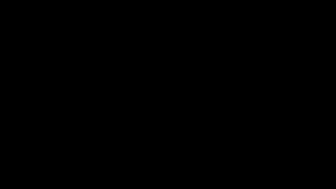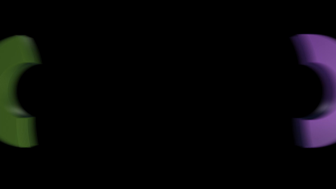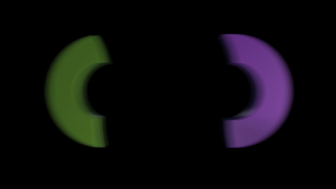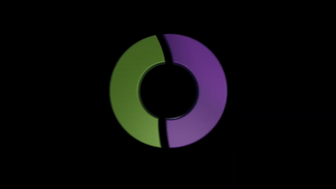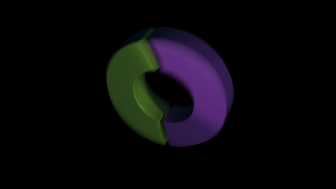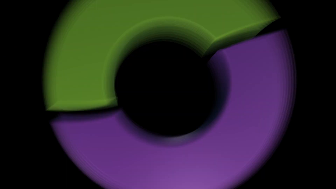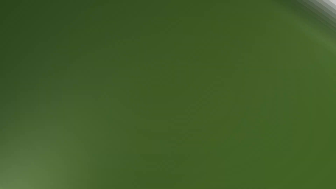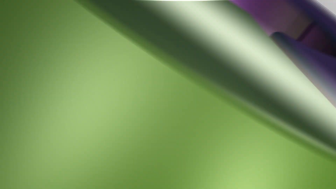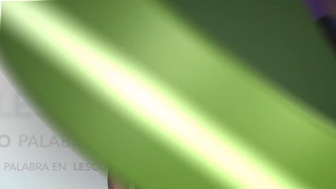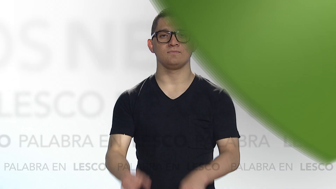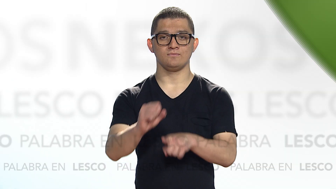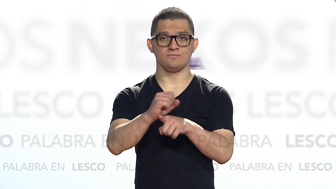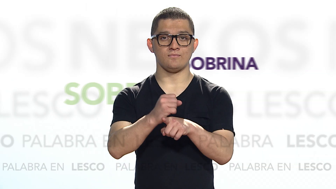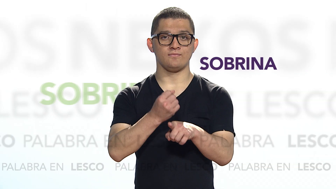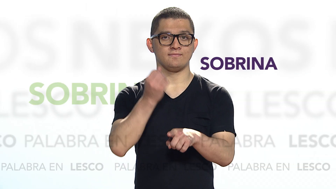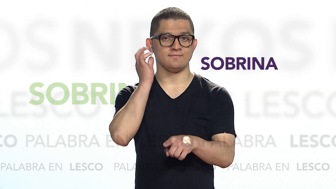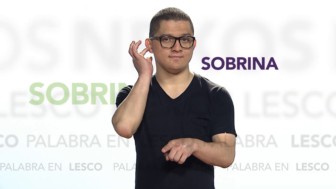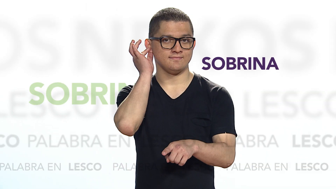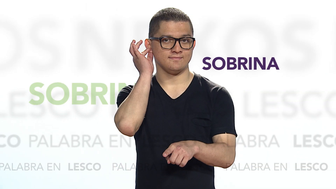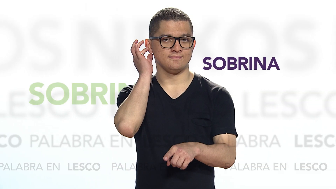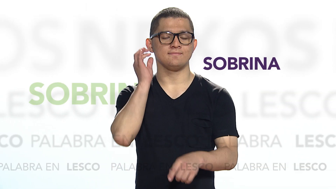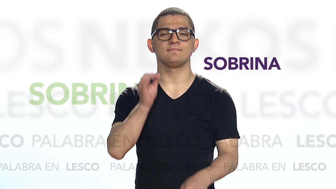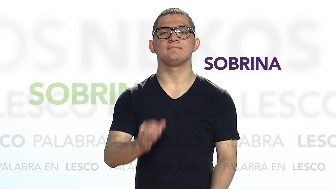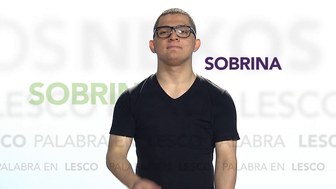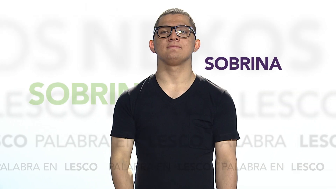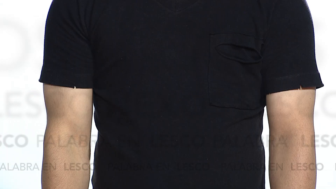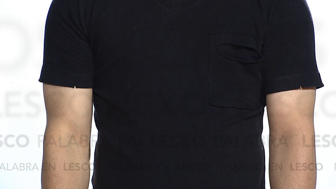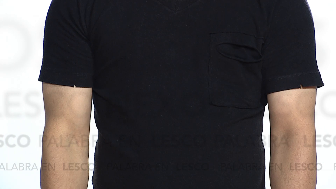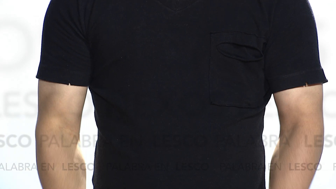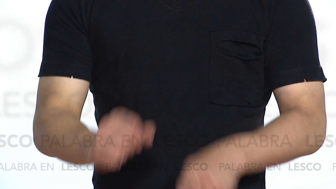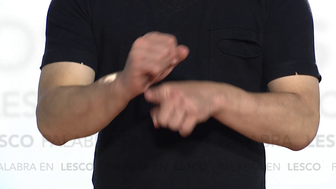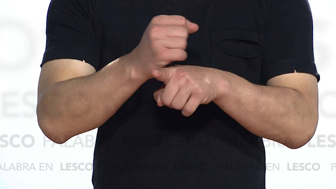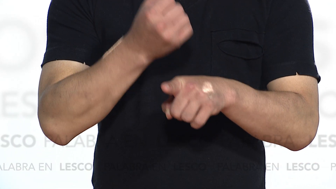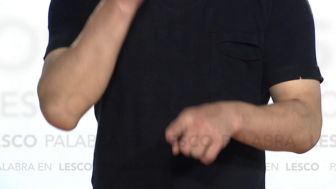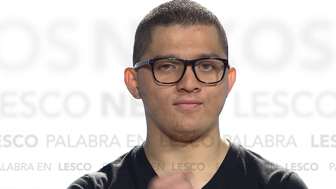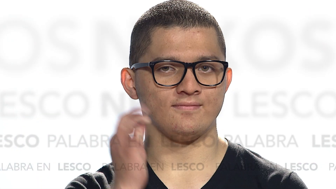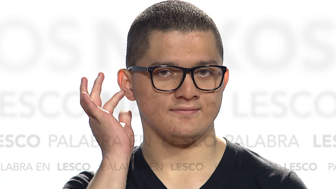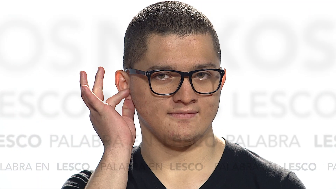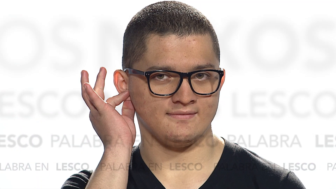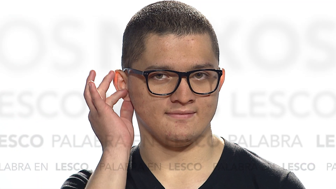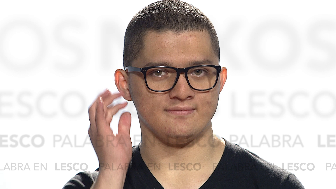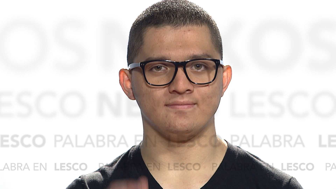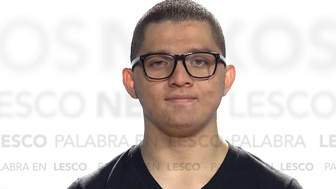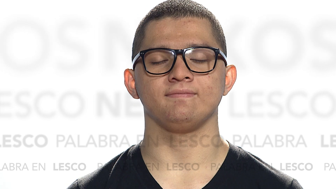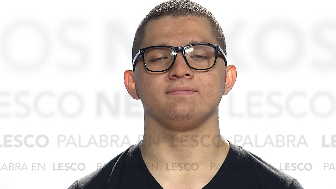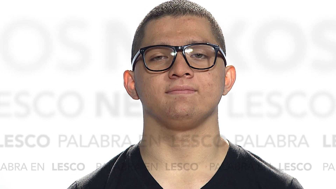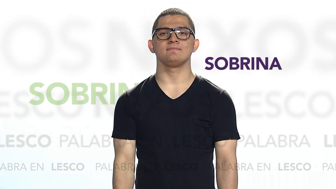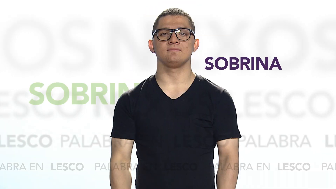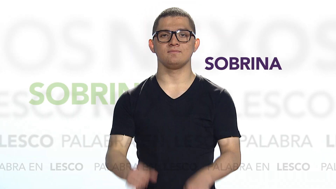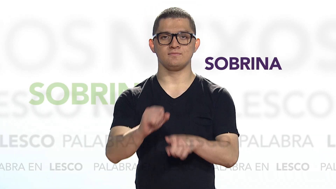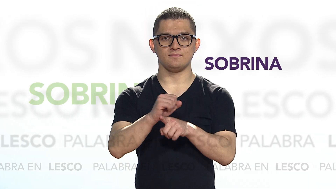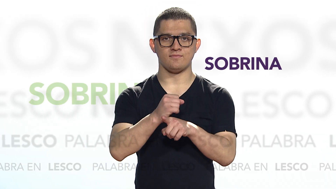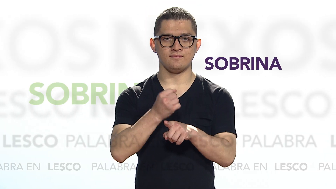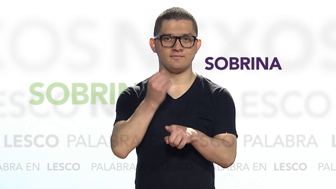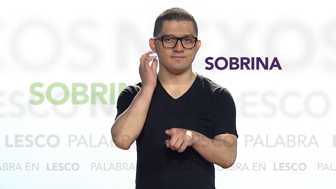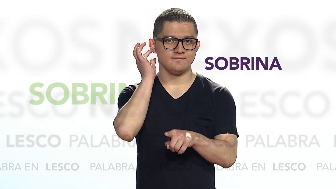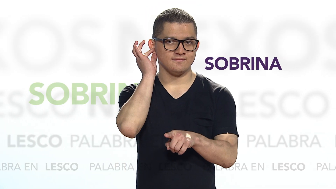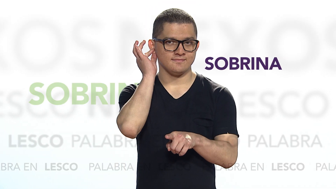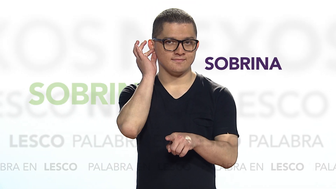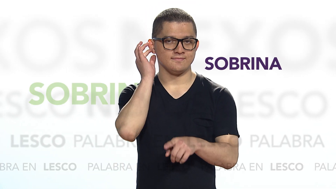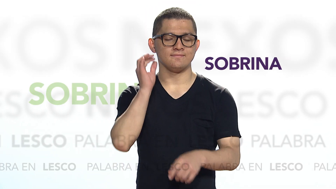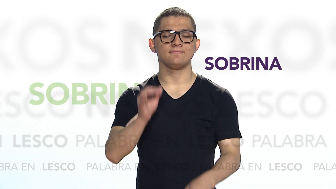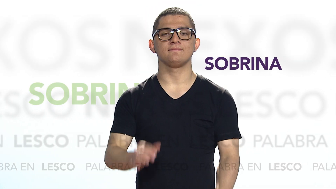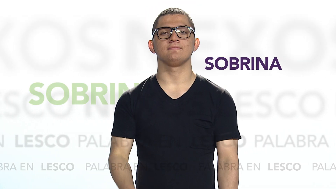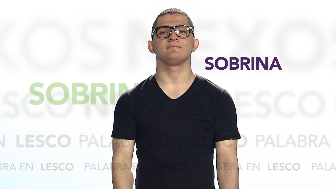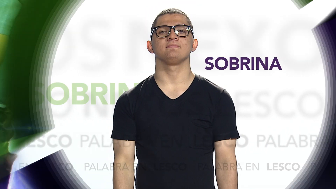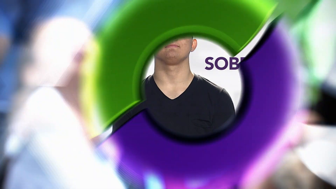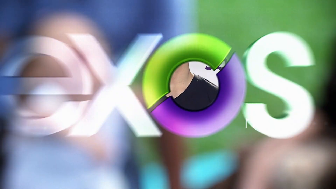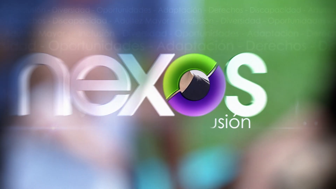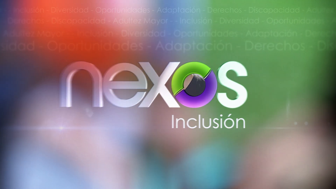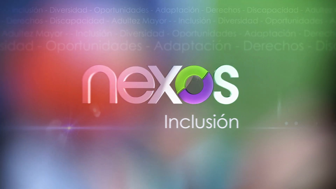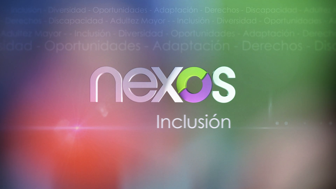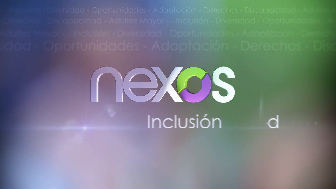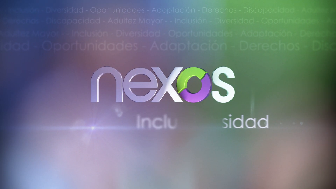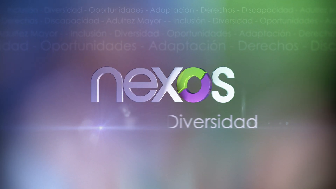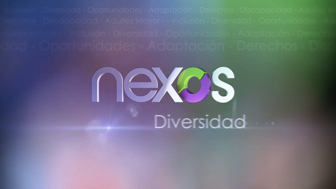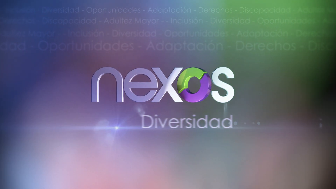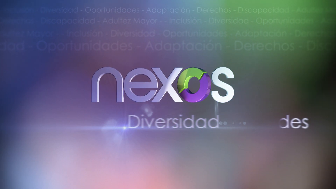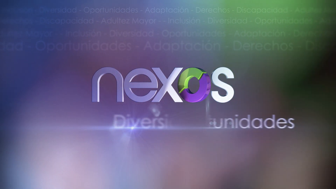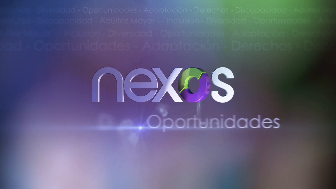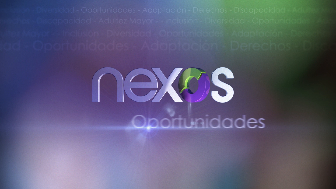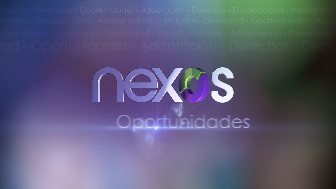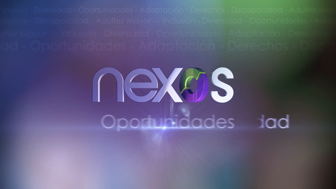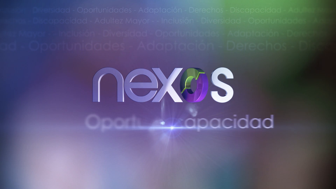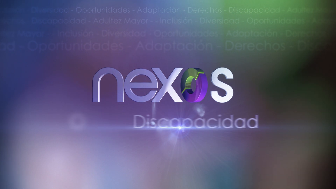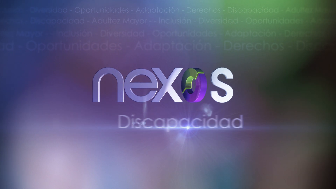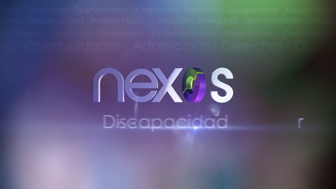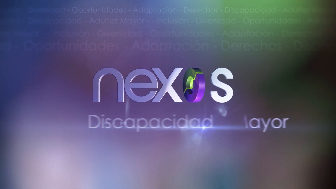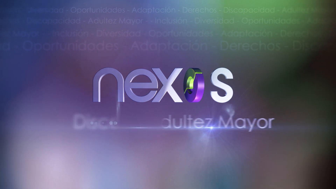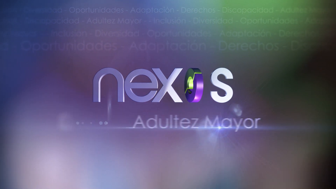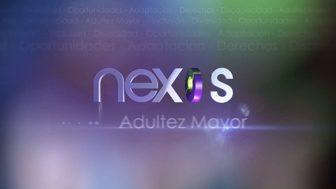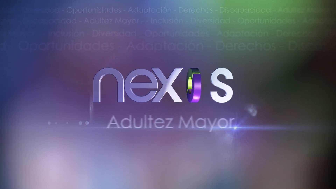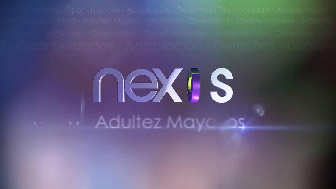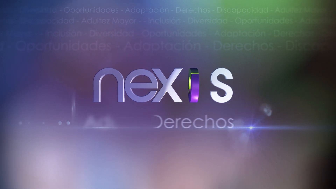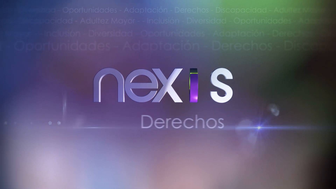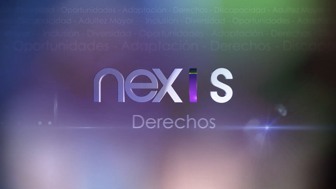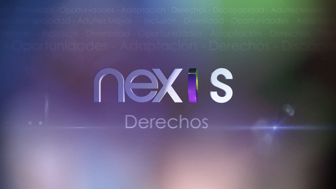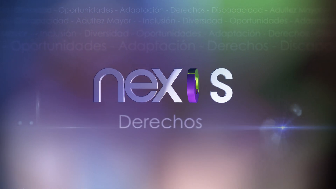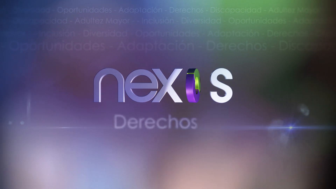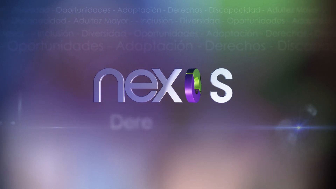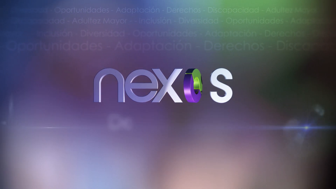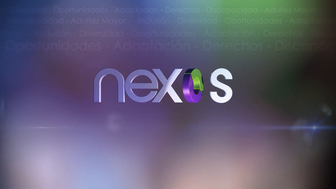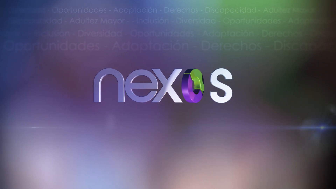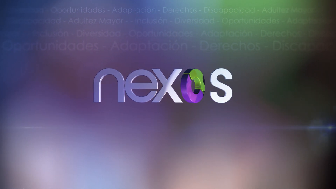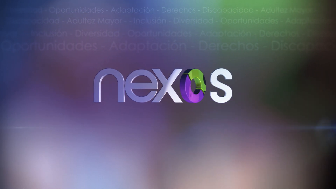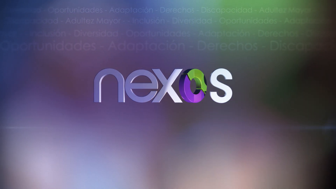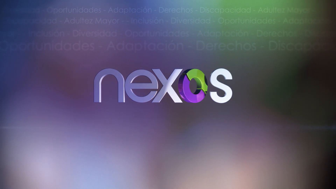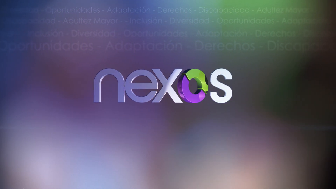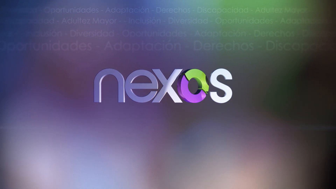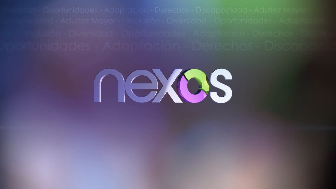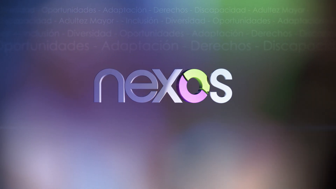Sobrina